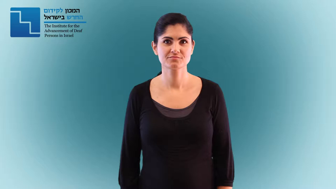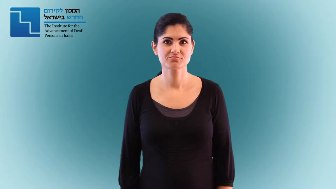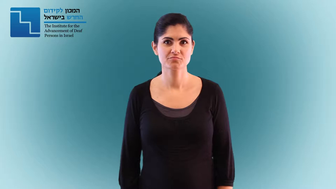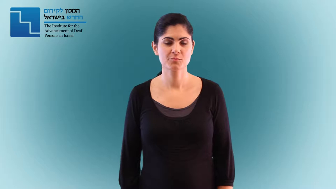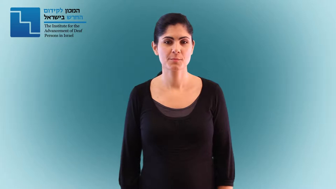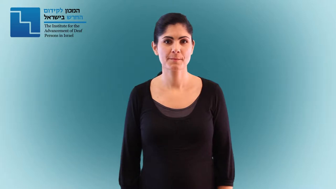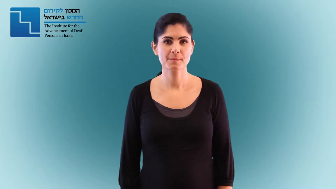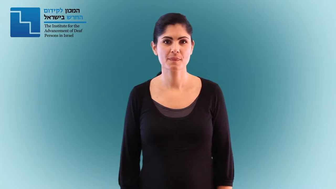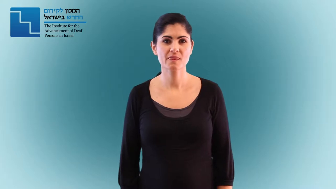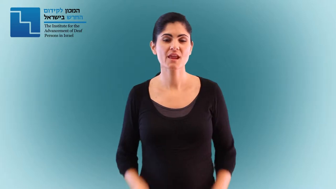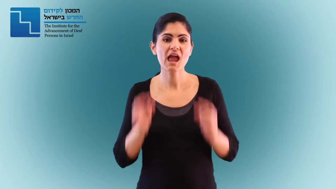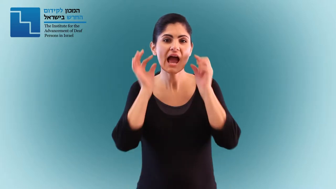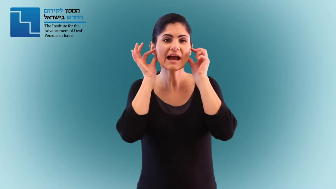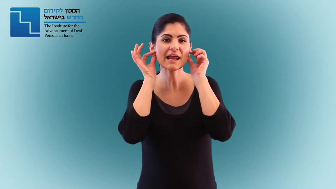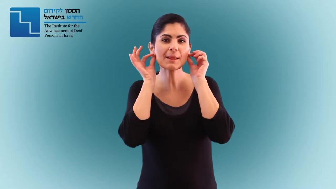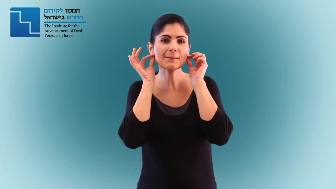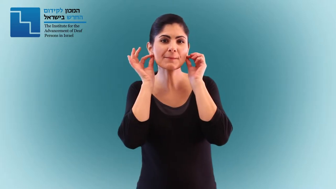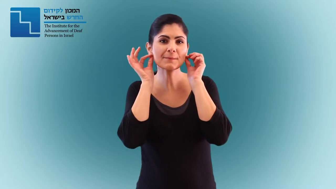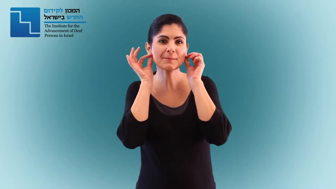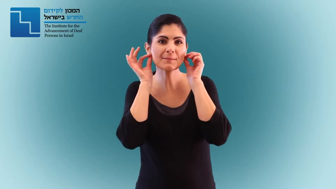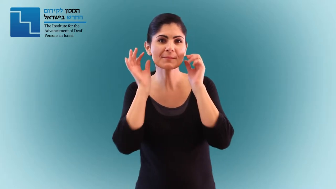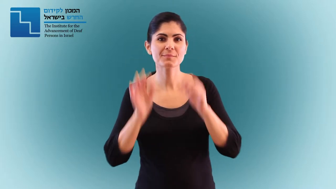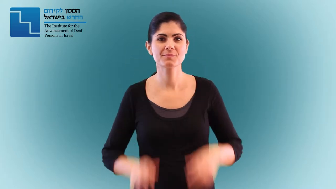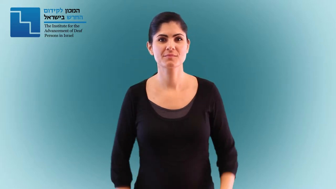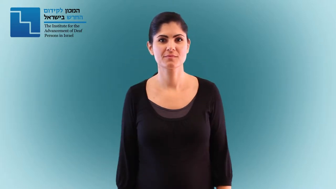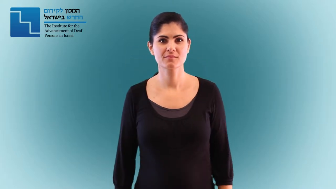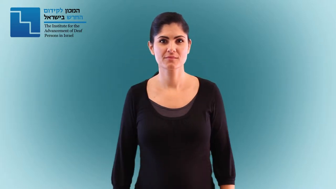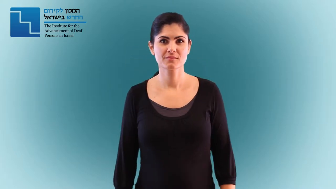עגילים